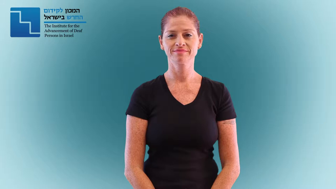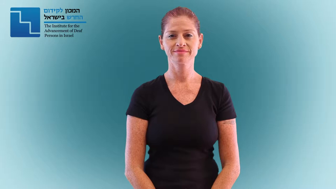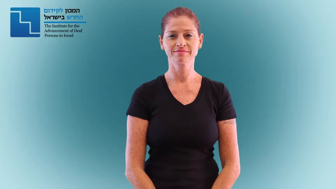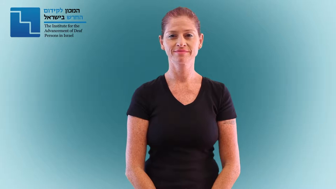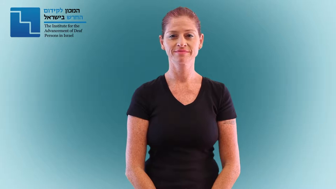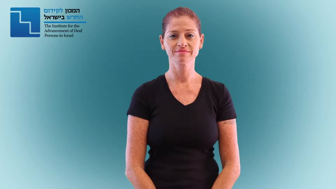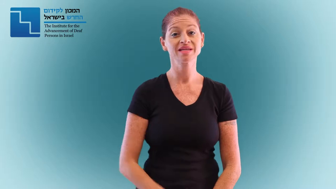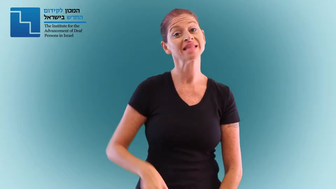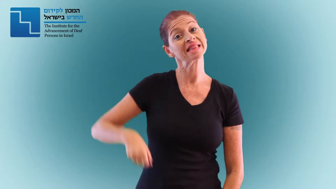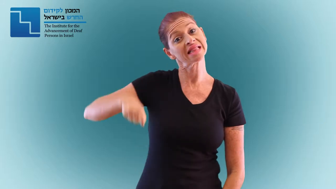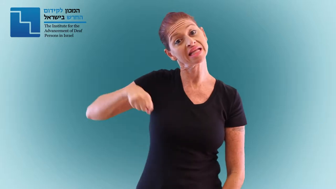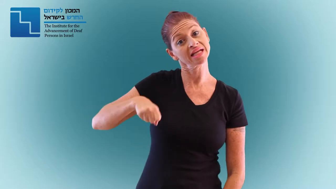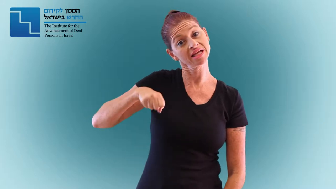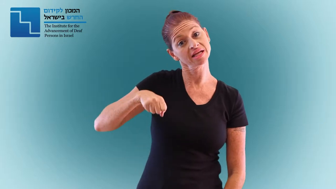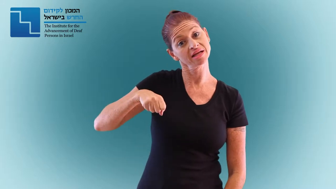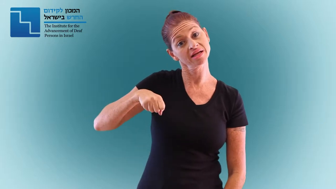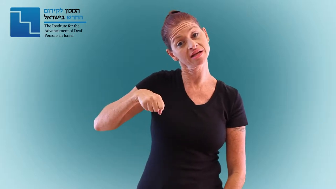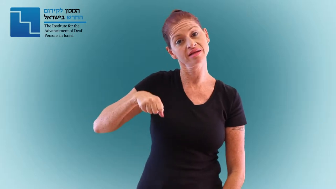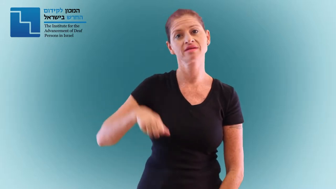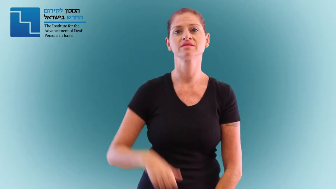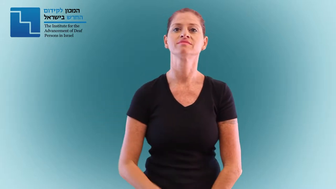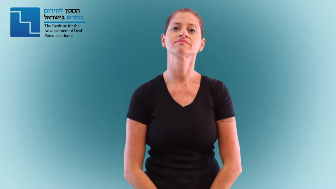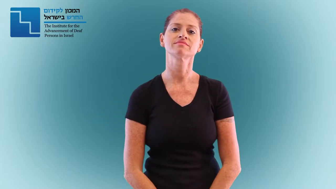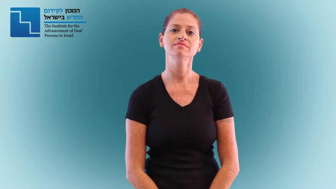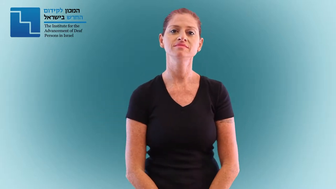תיק